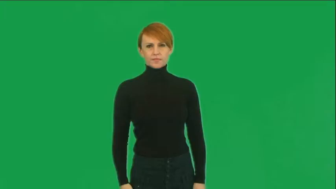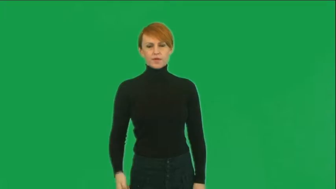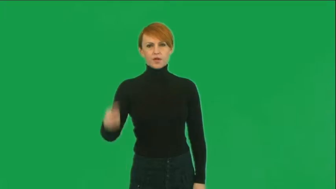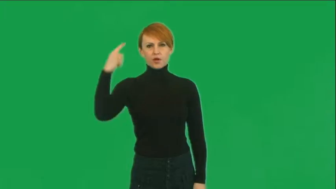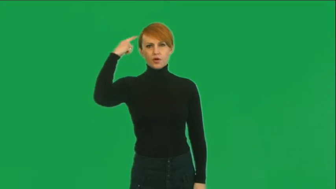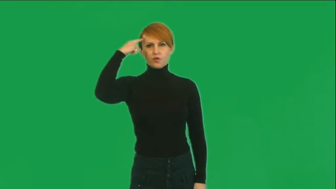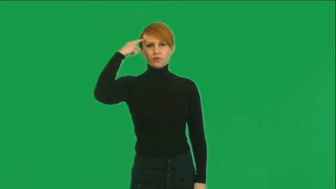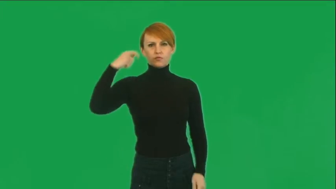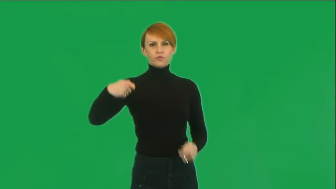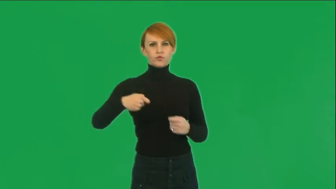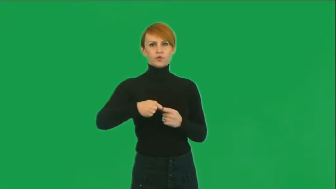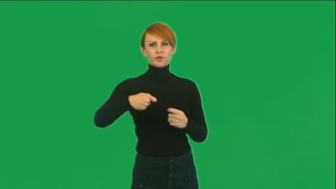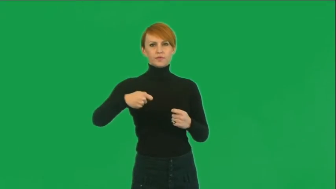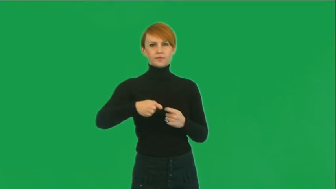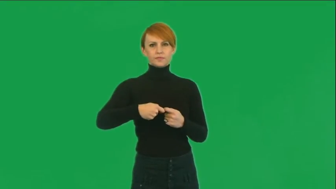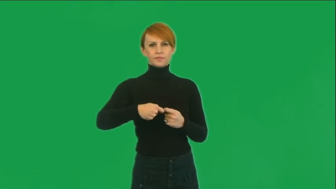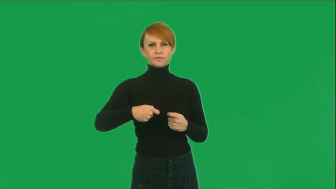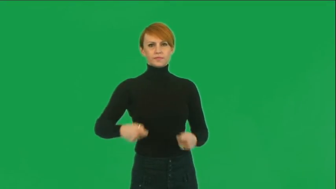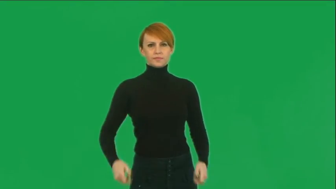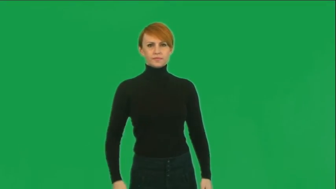wróg